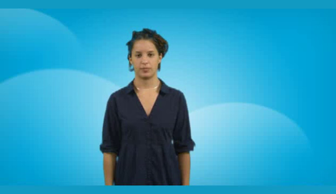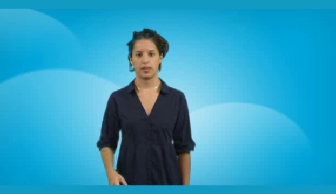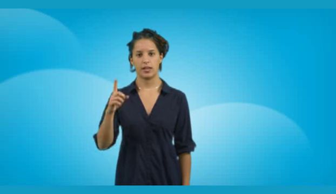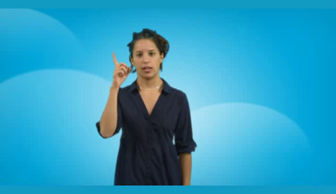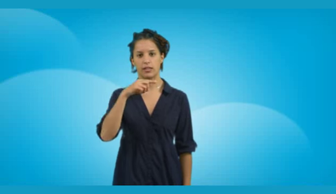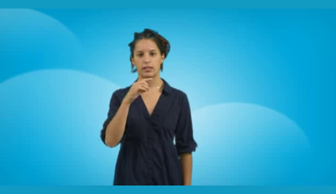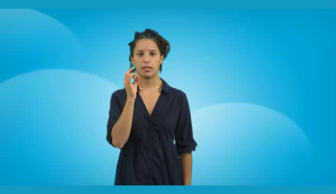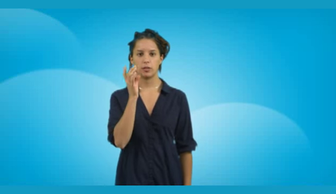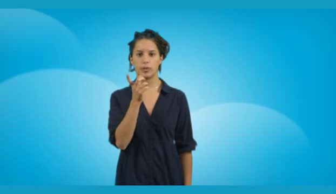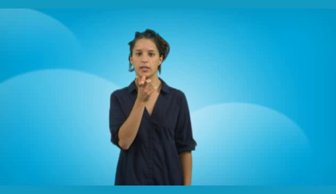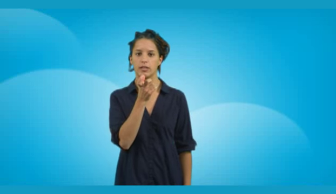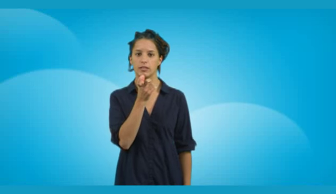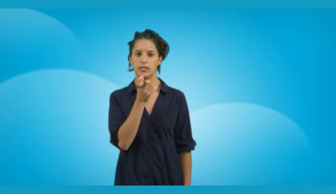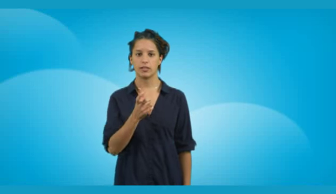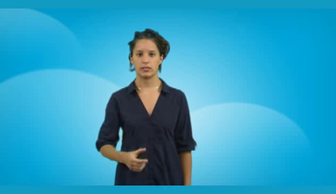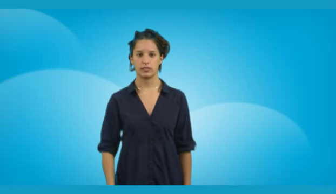TBC